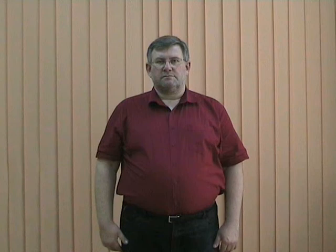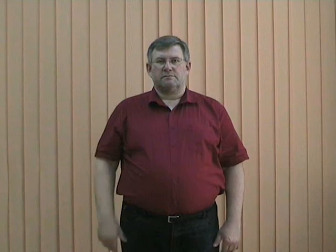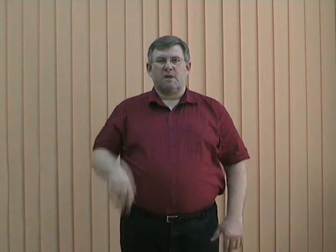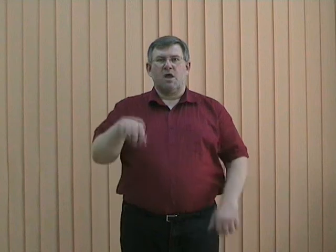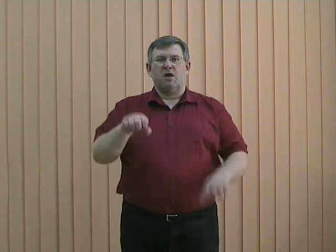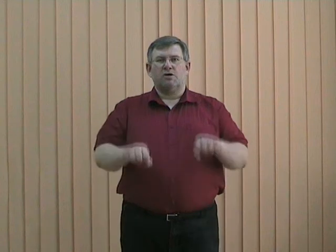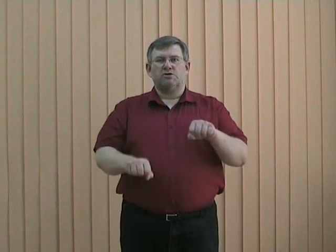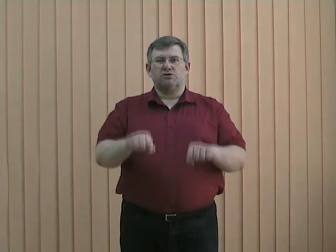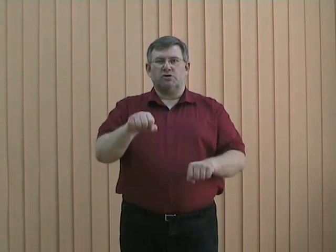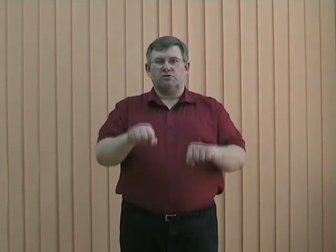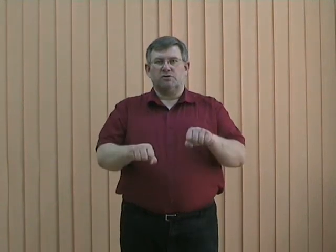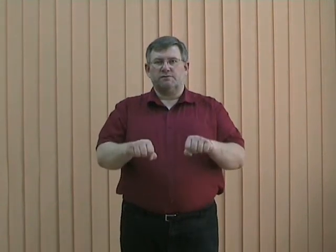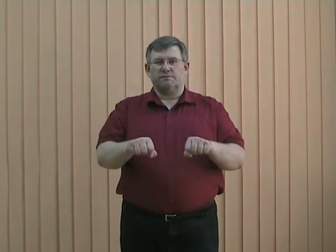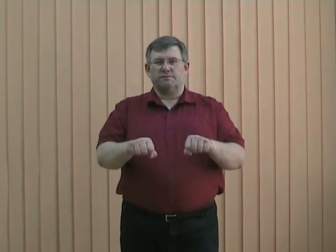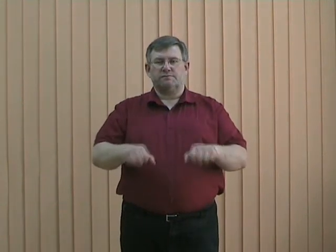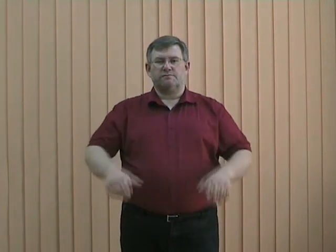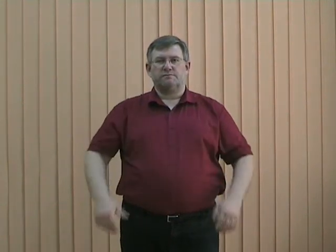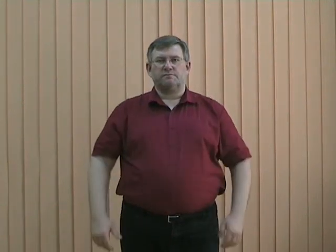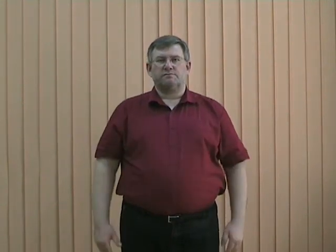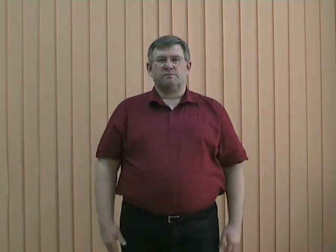sąd